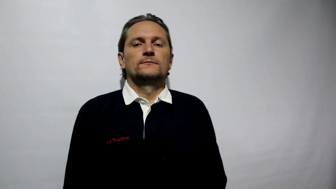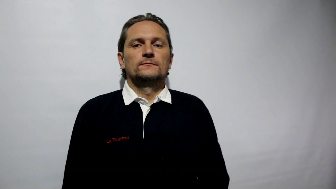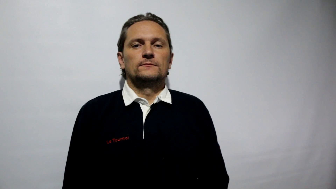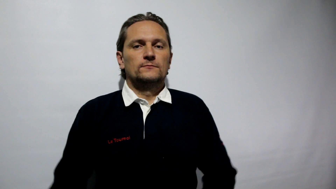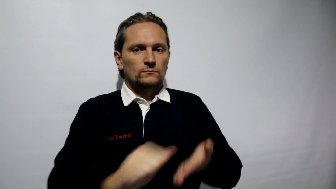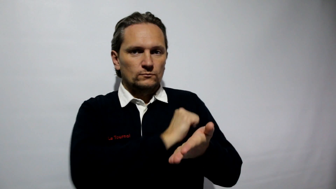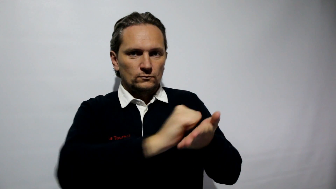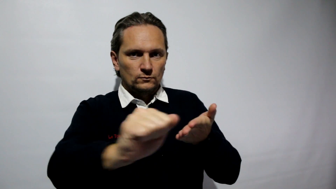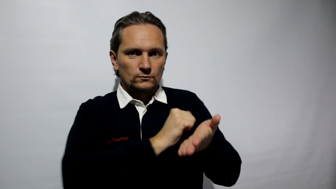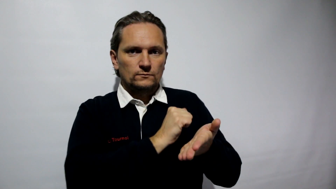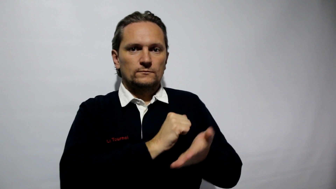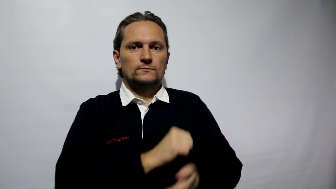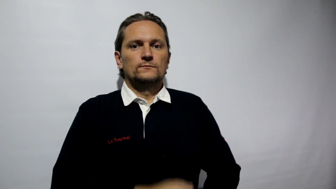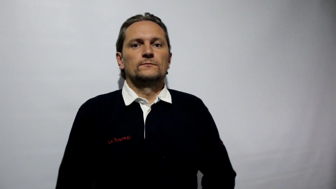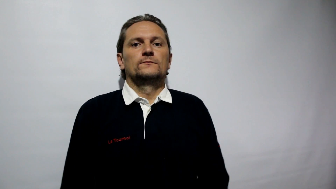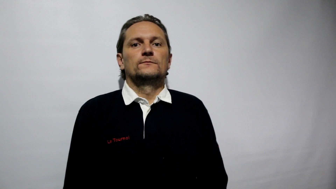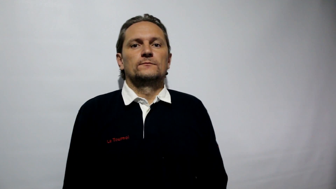Brosse